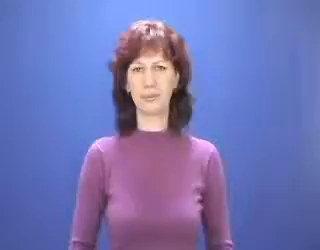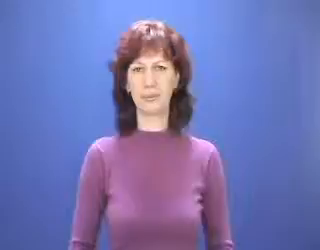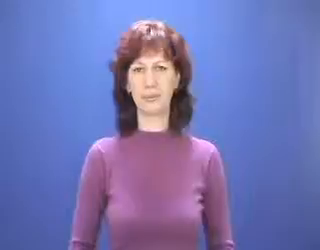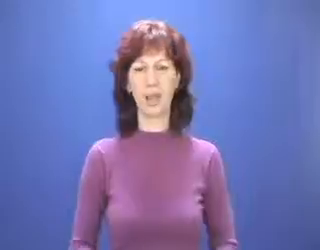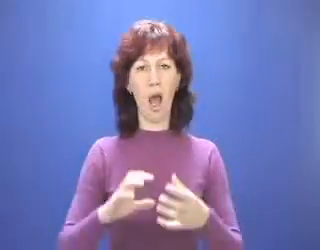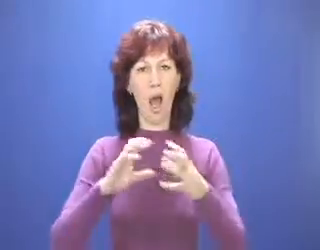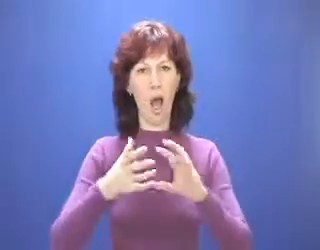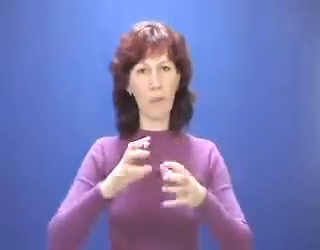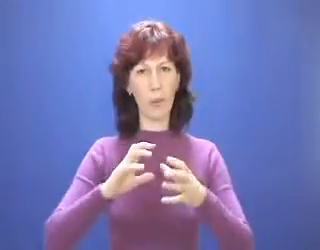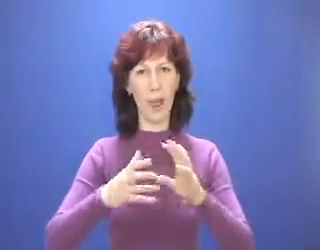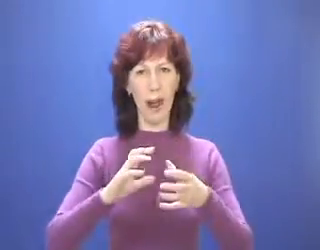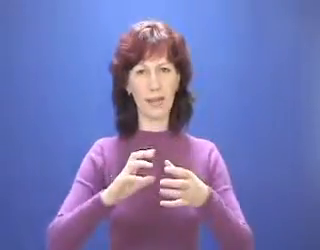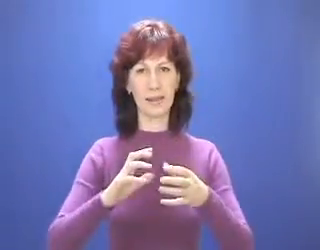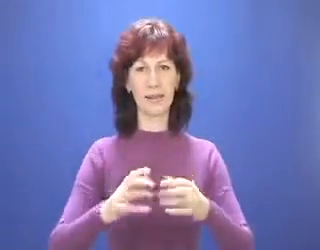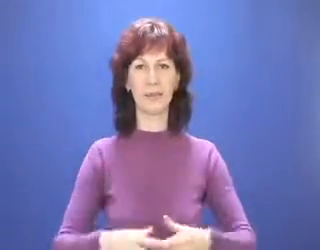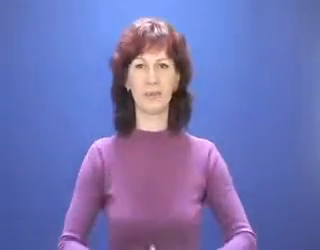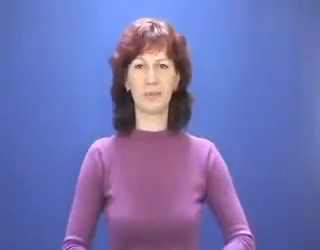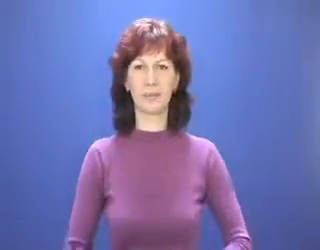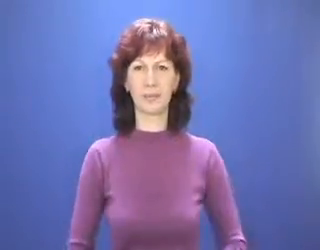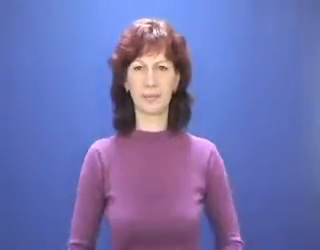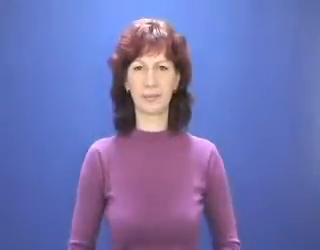abols